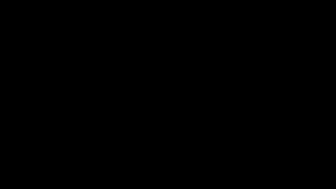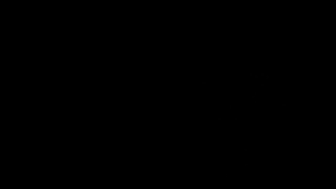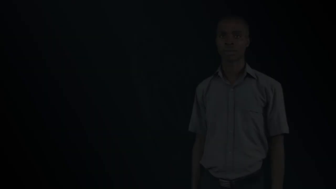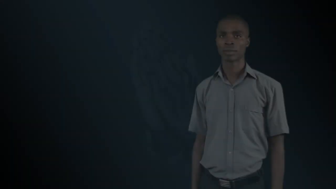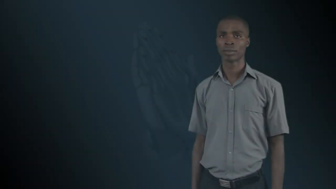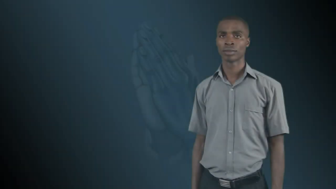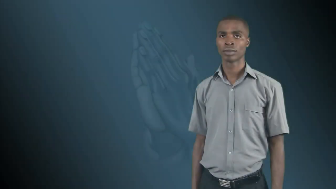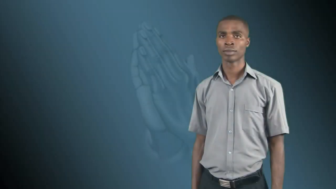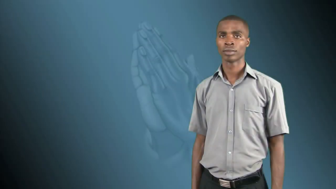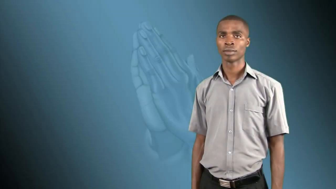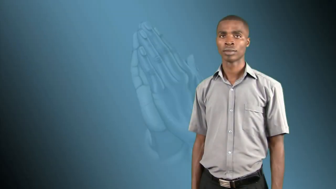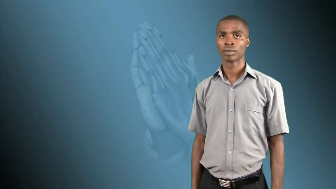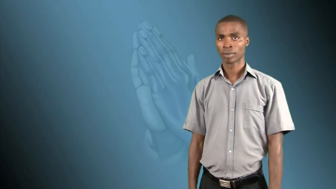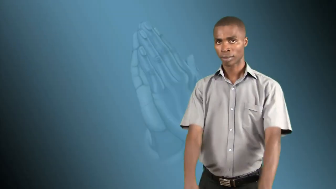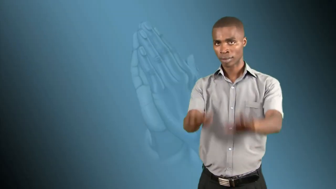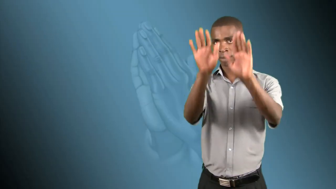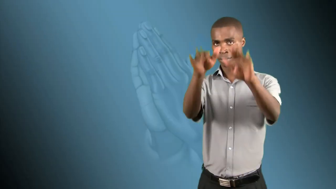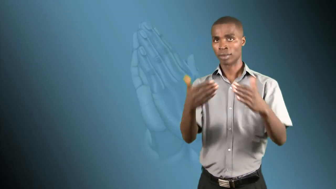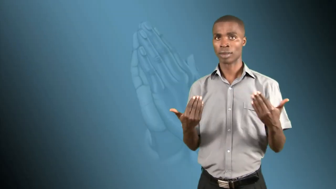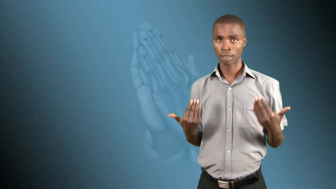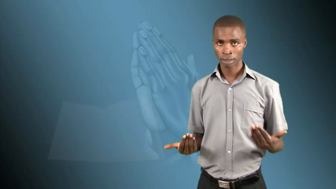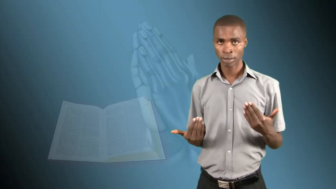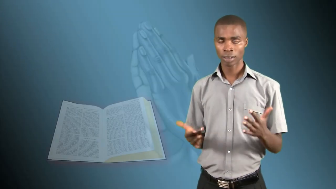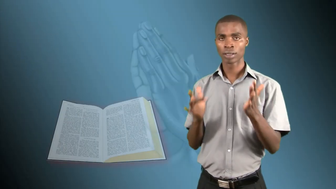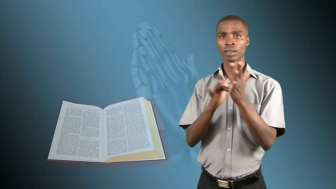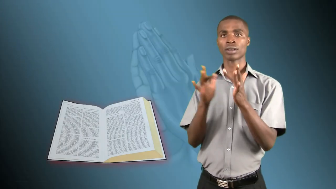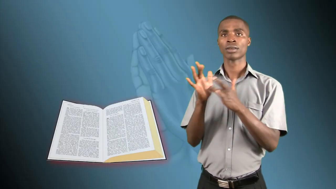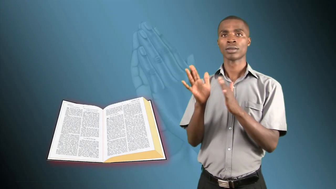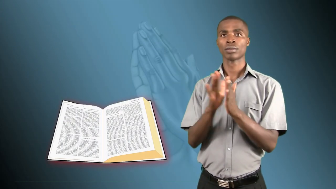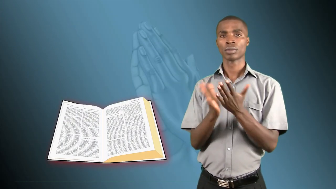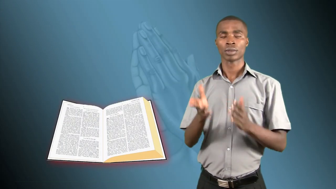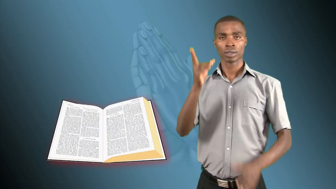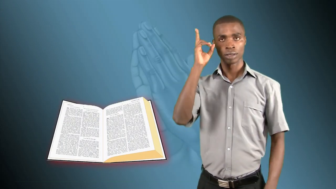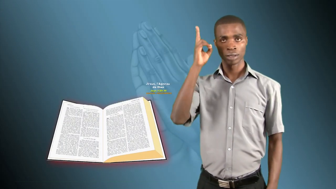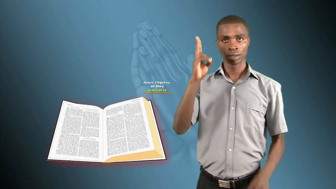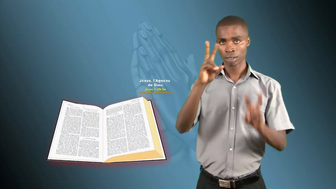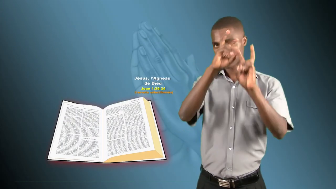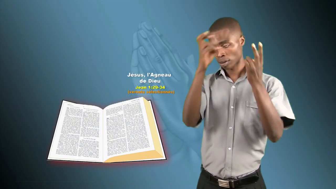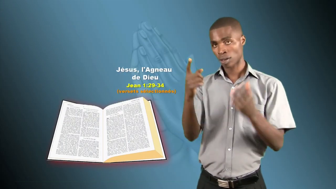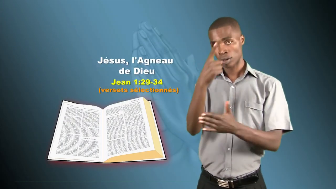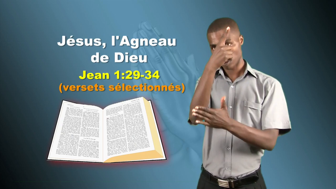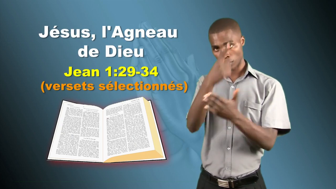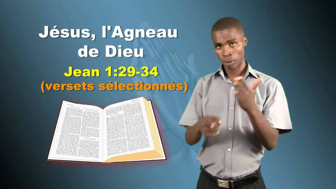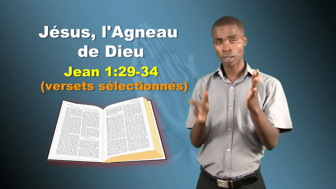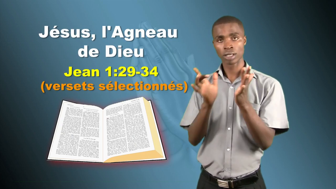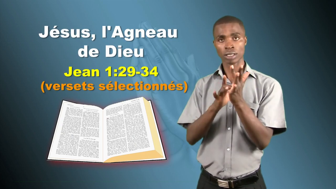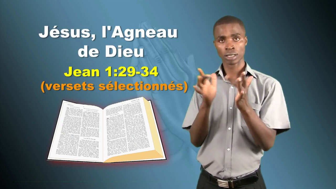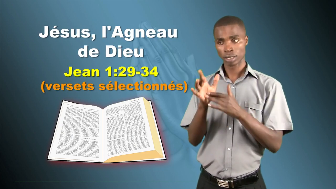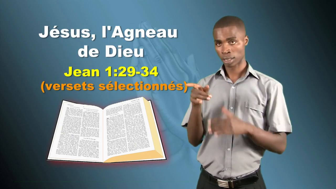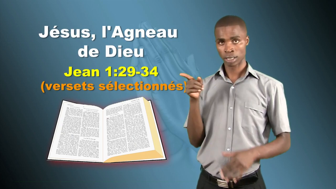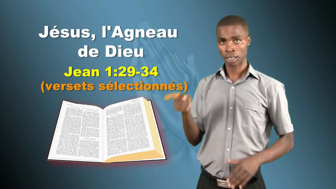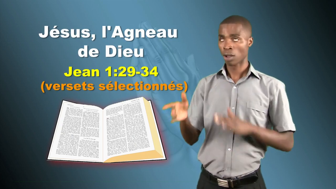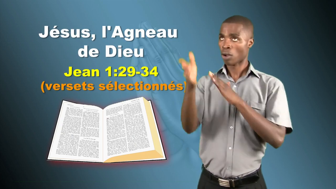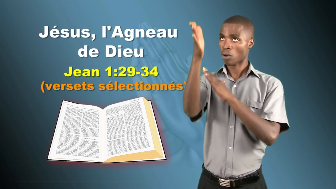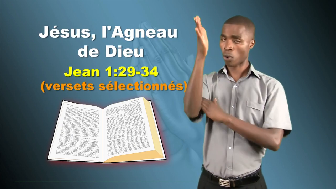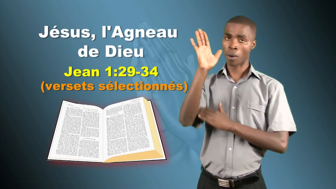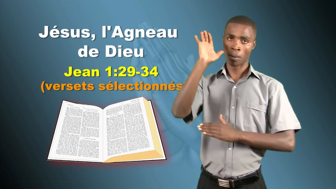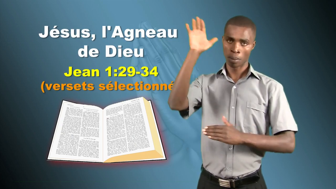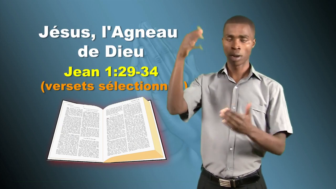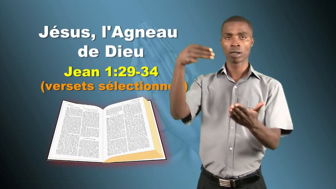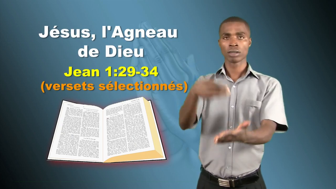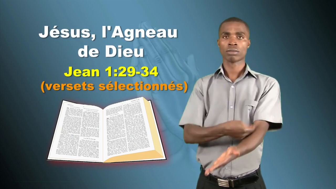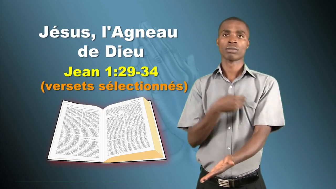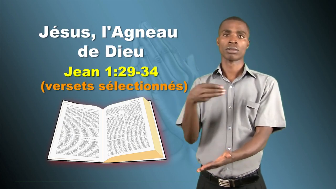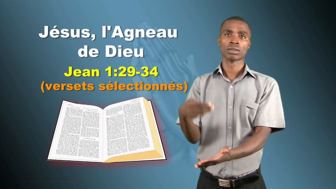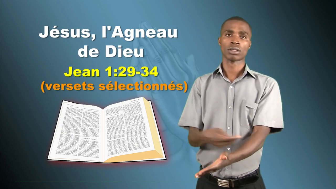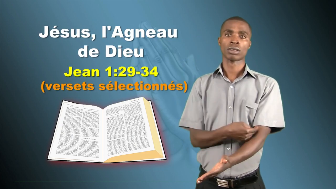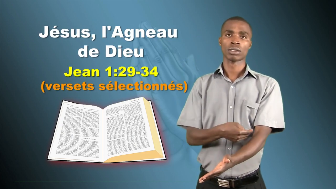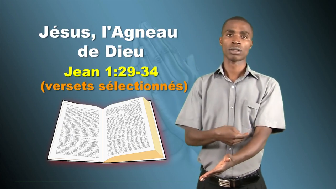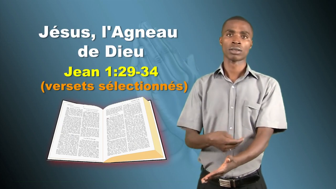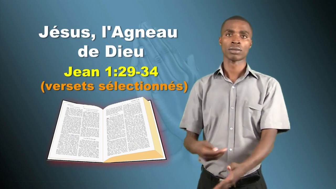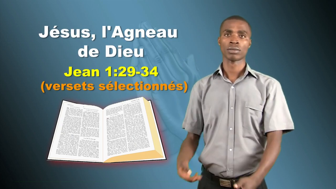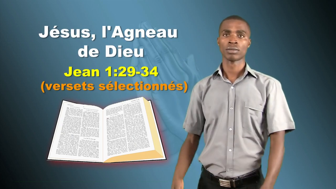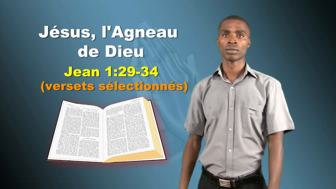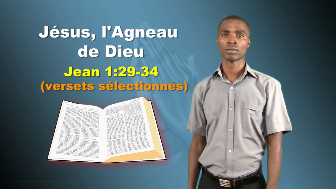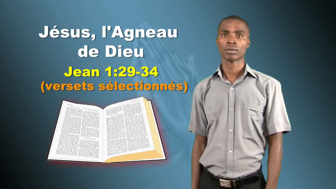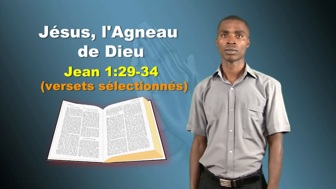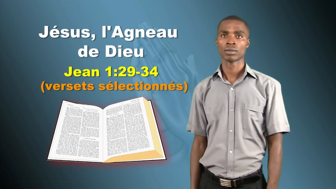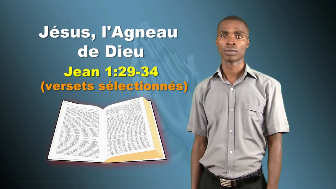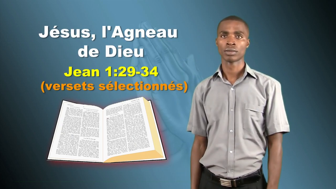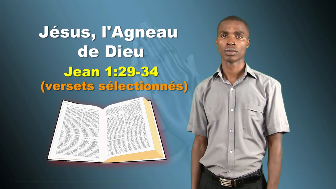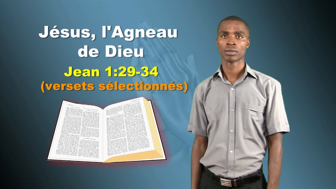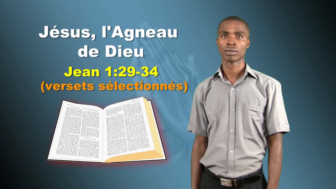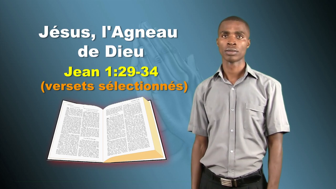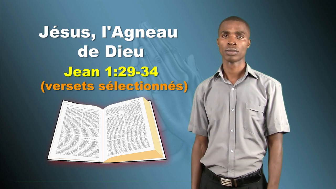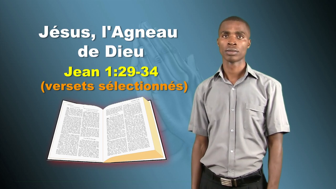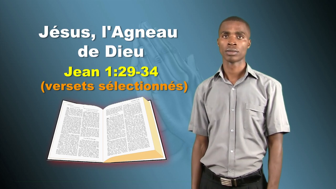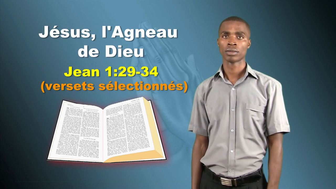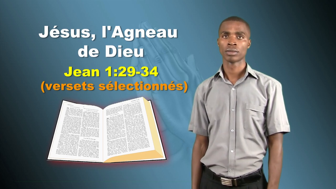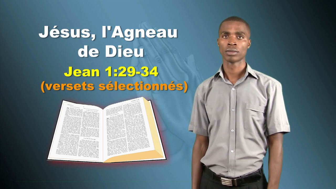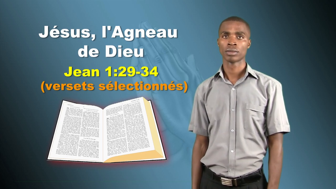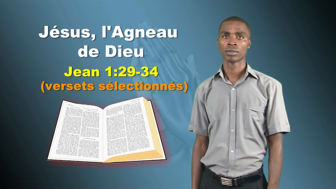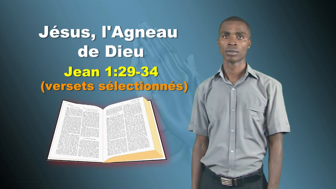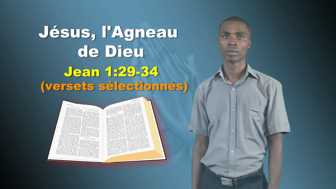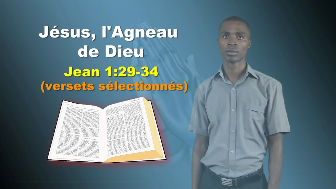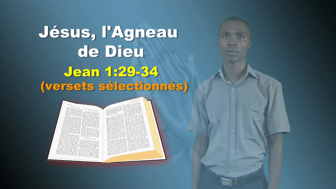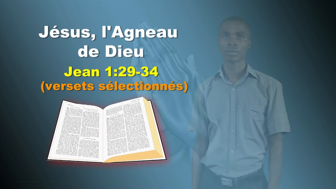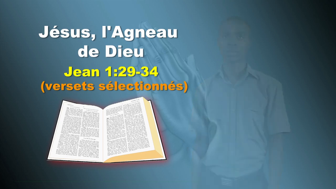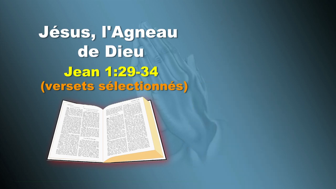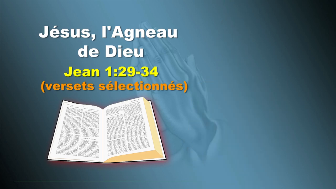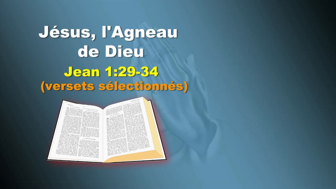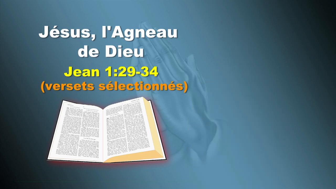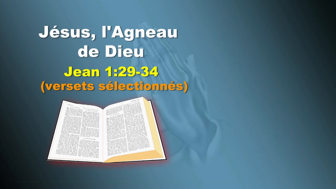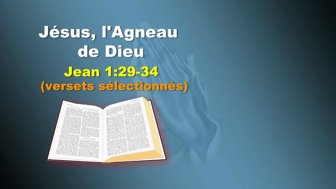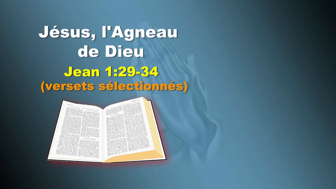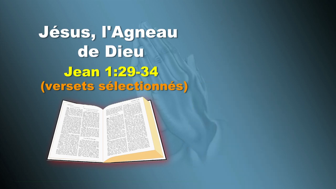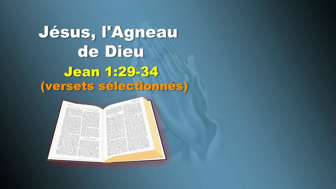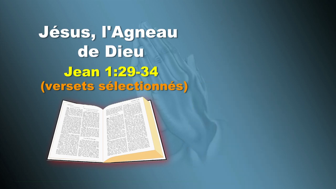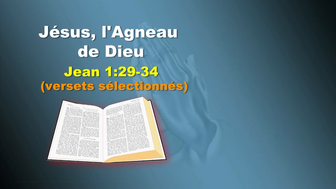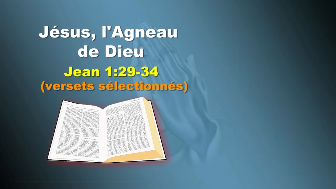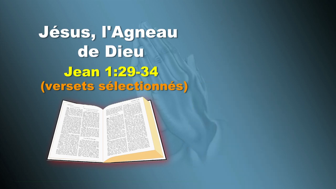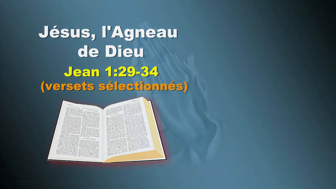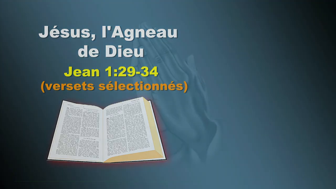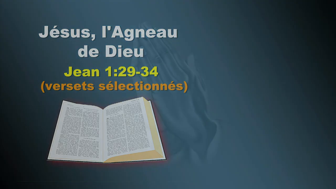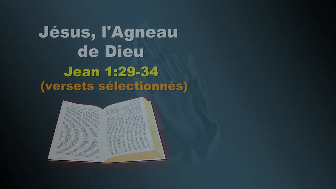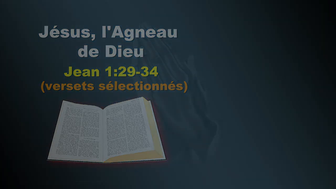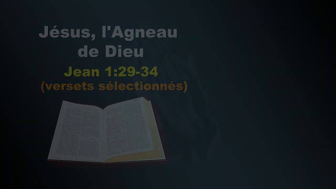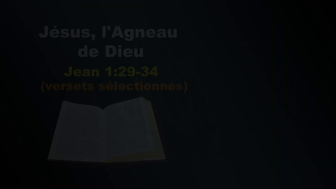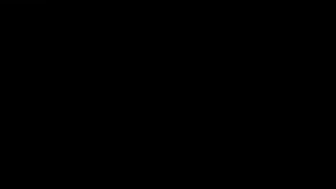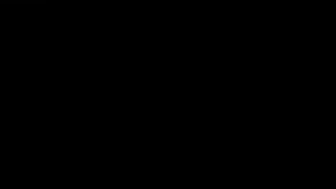Jésus, l'Agneau de Dieu